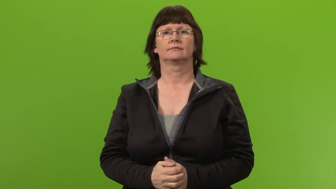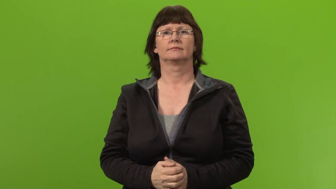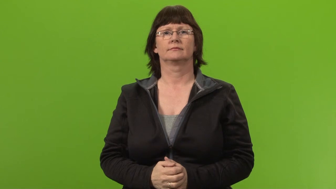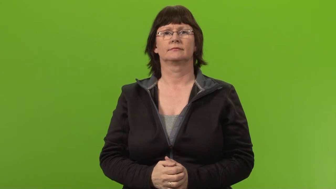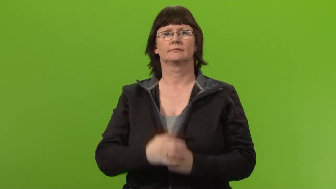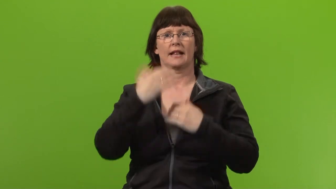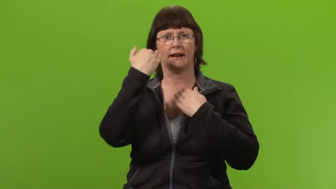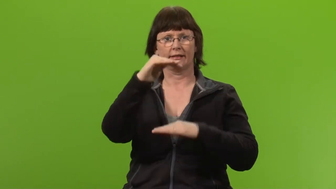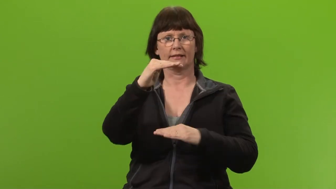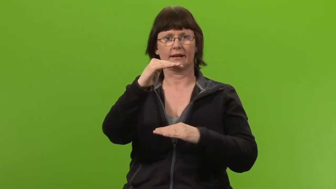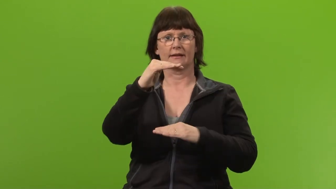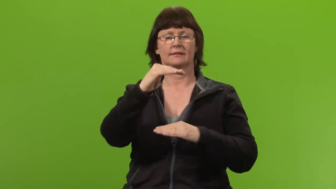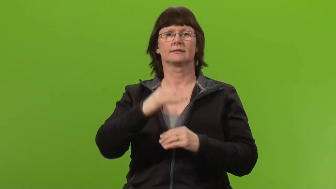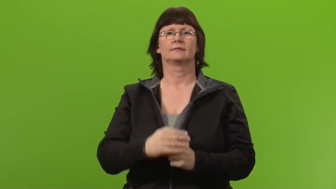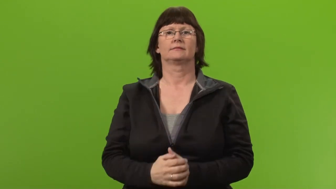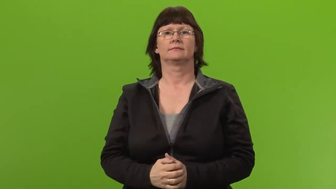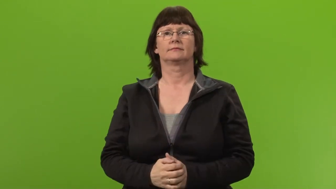Lítri